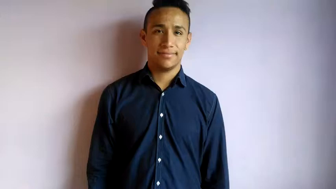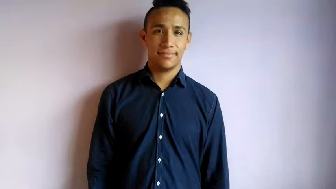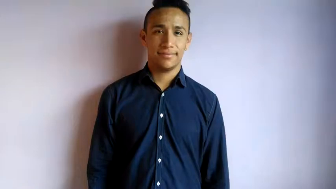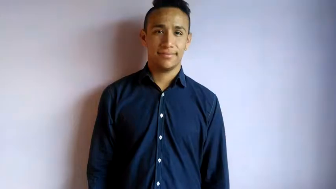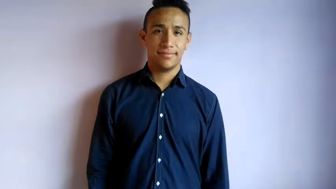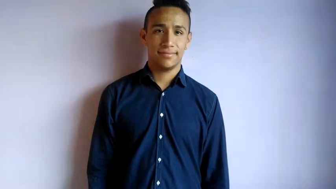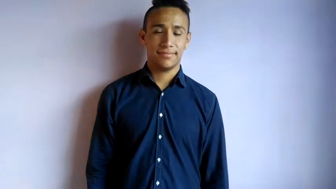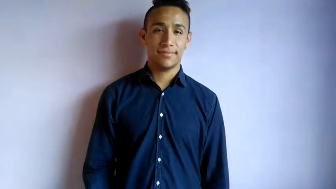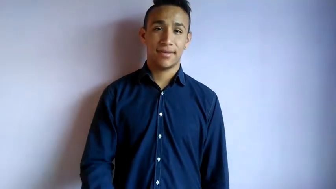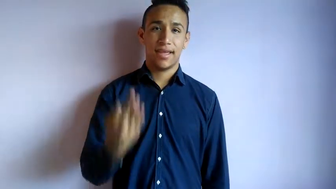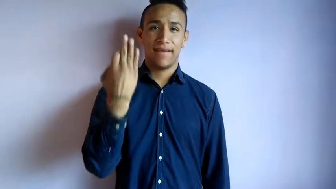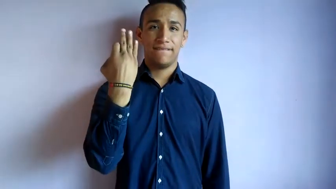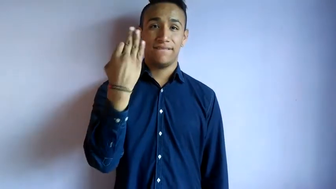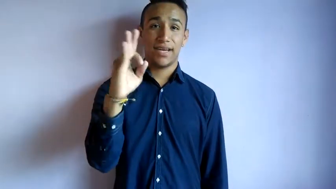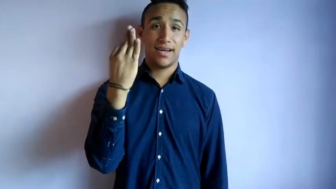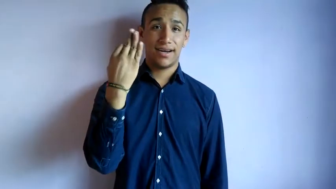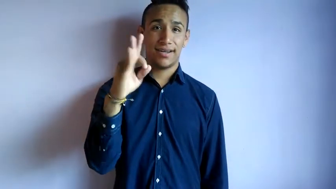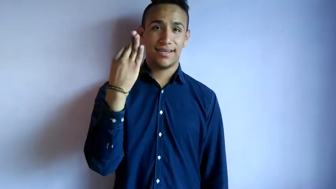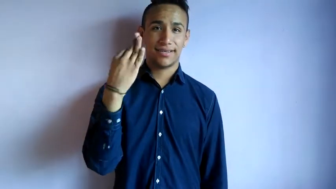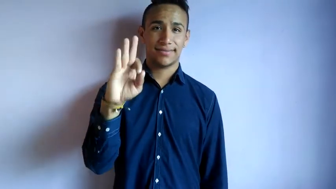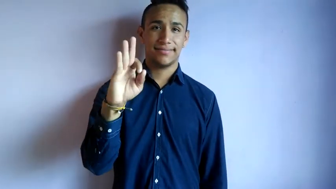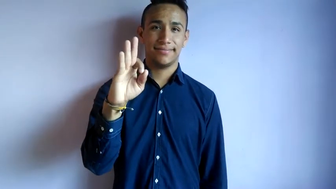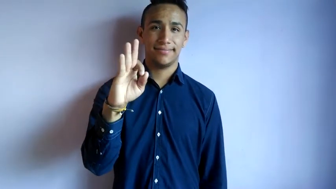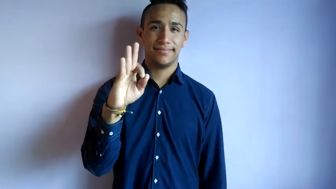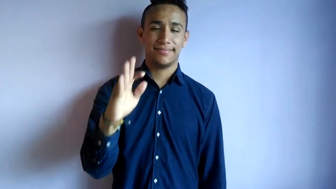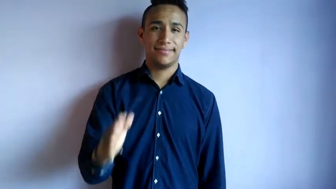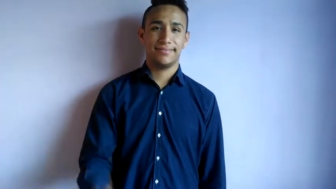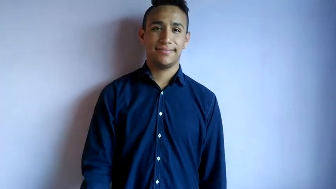febrero